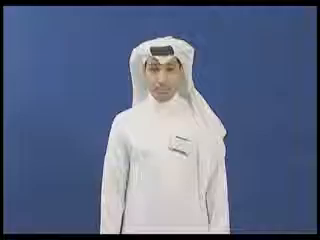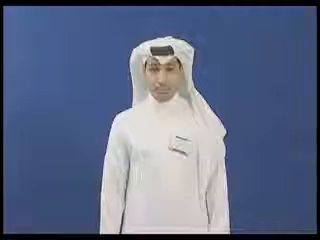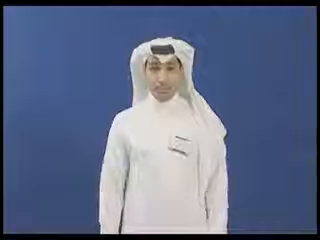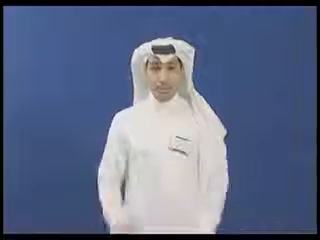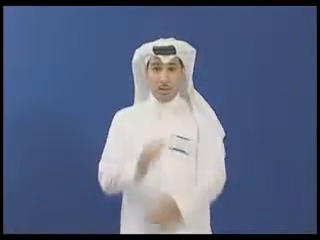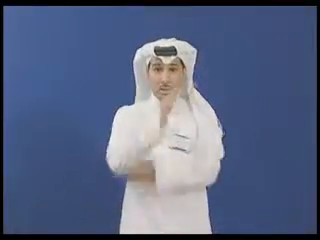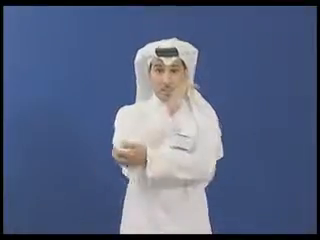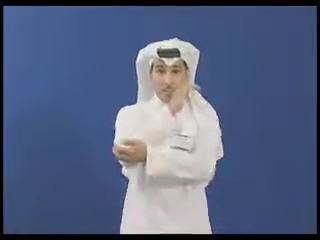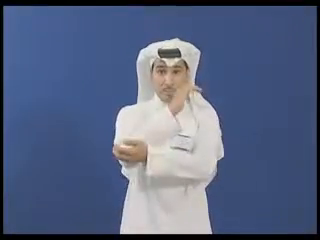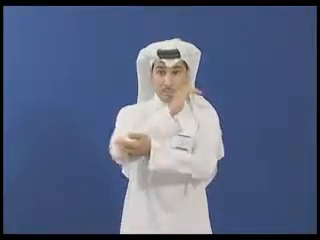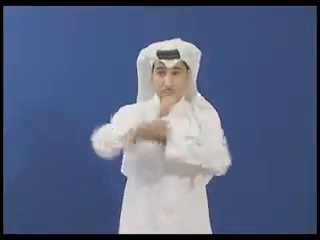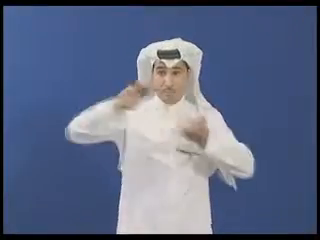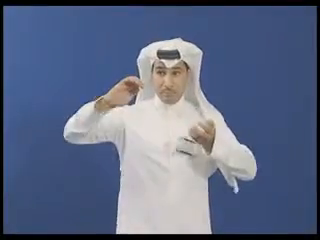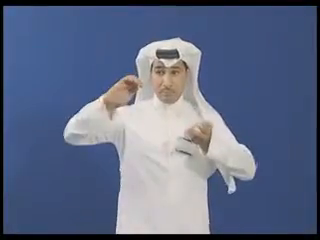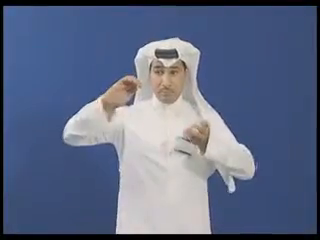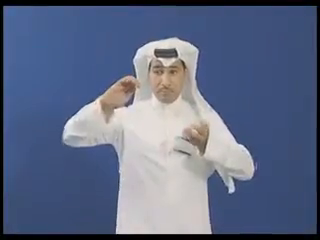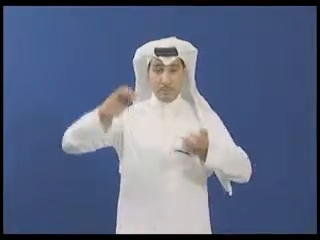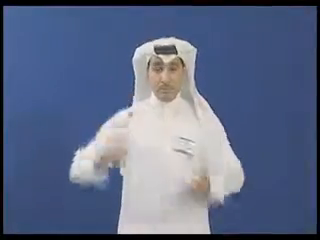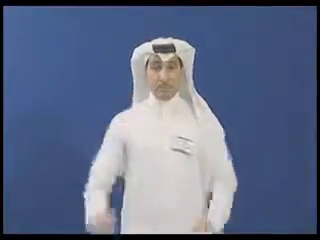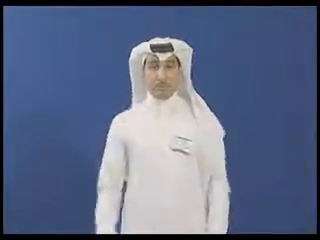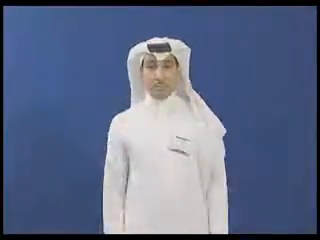كاراتيه